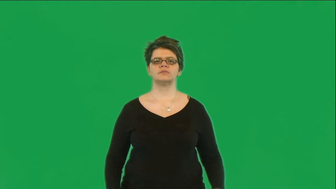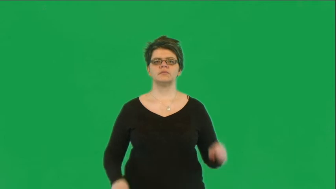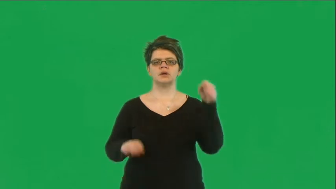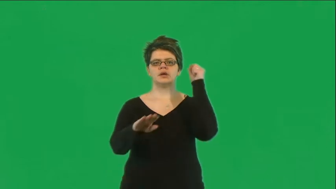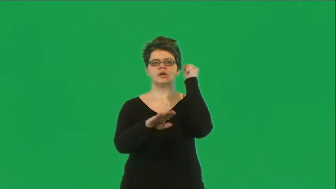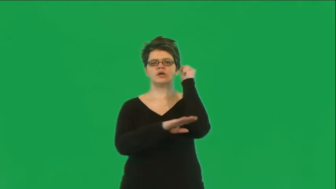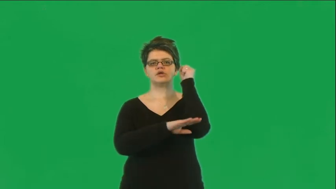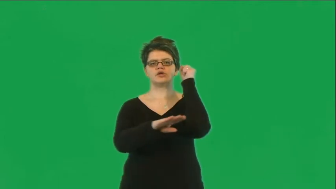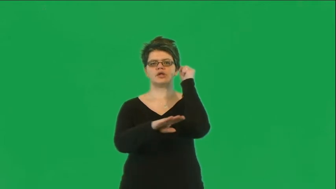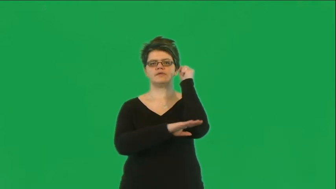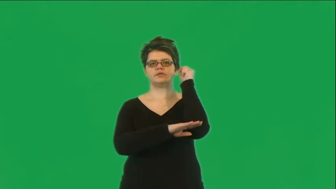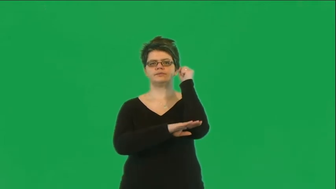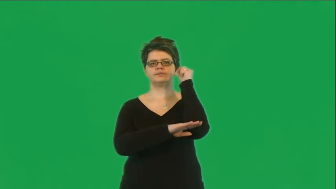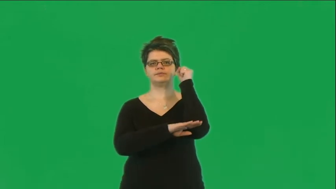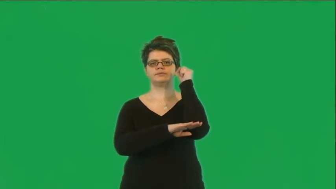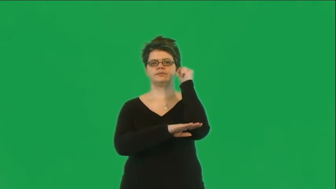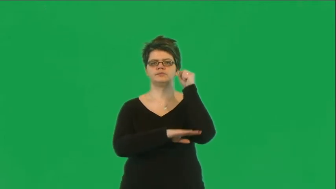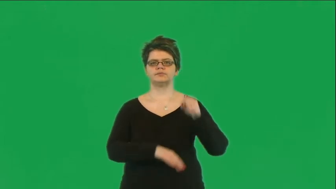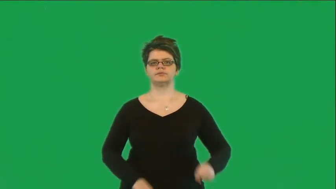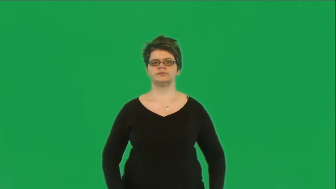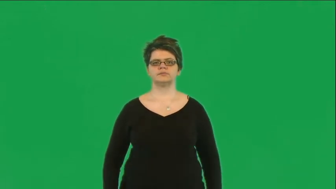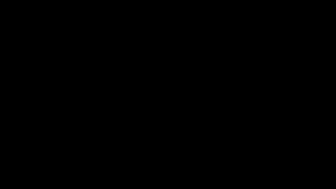drzewo